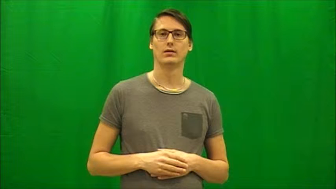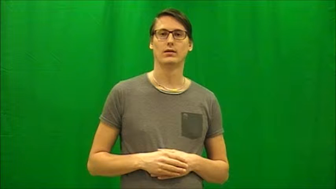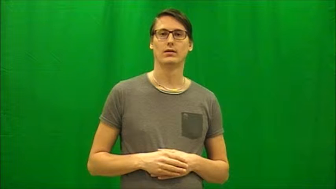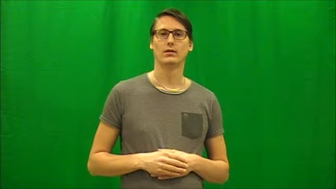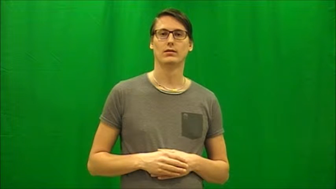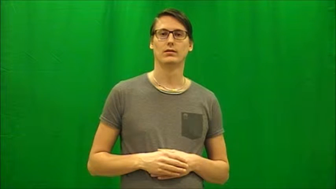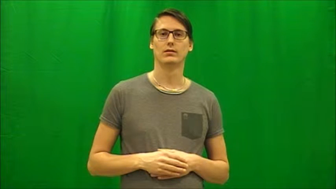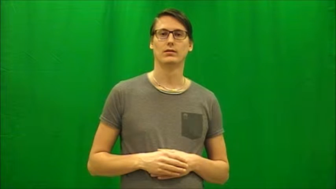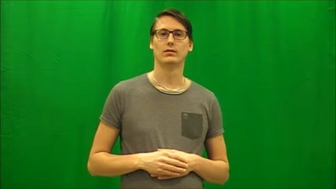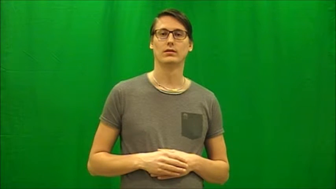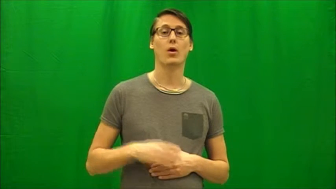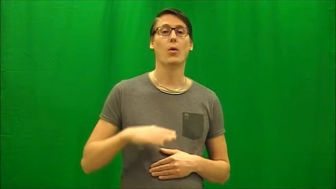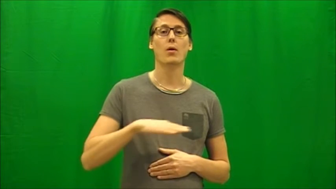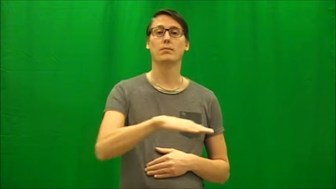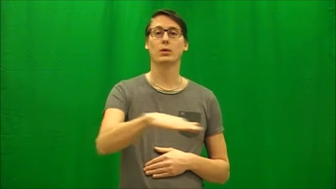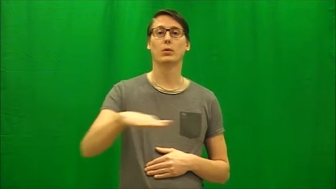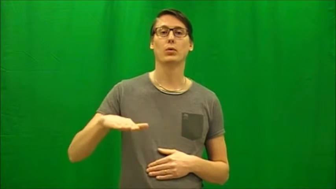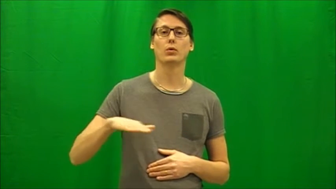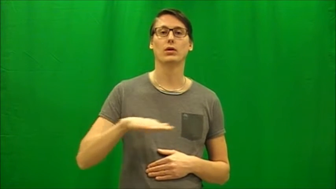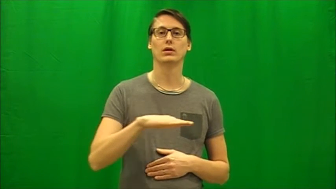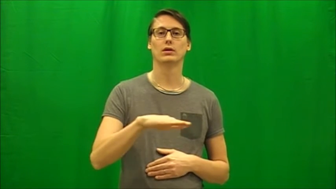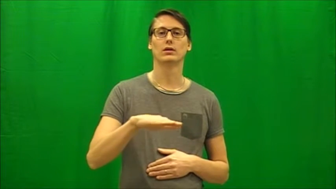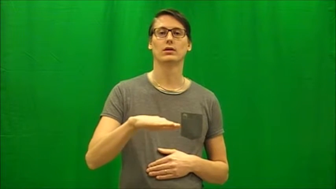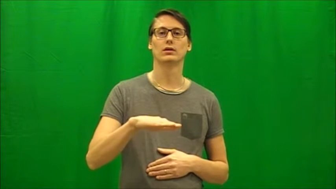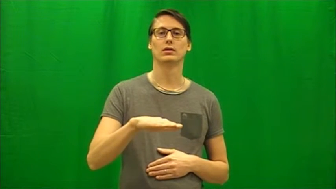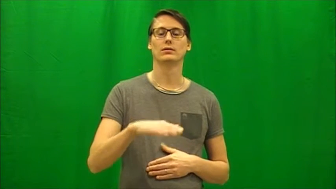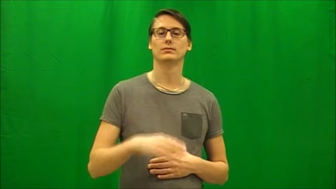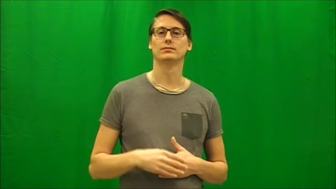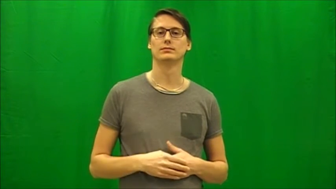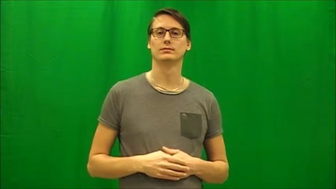OMRÅDE